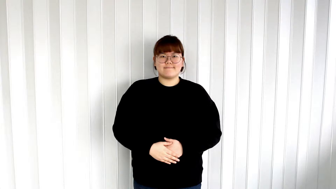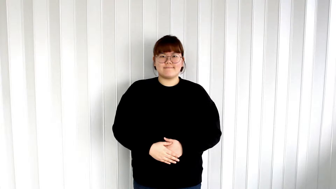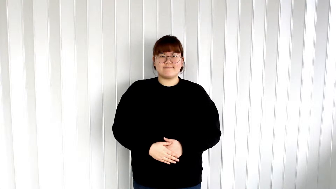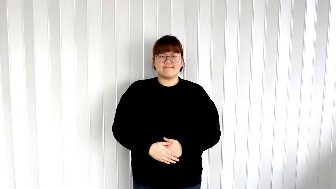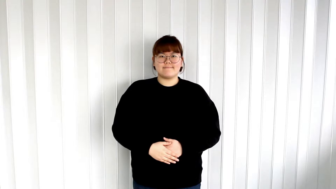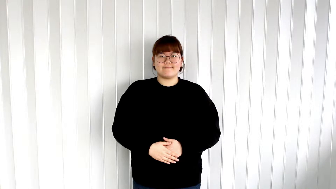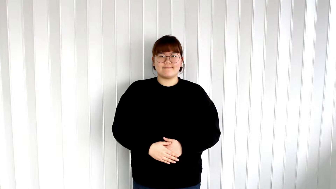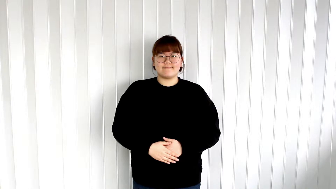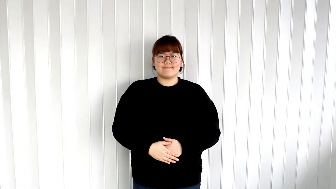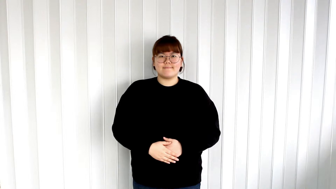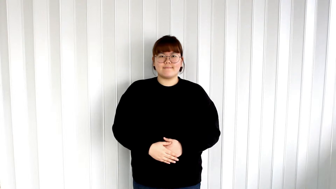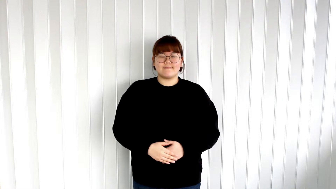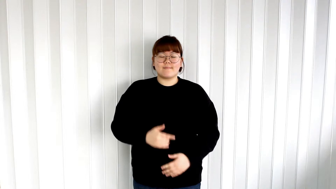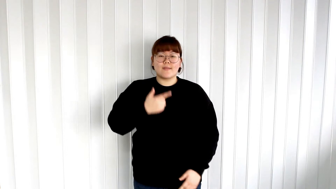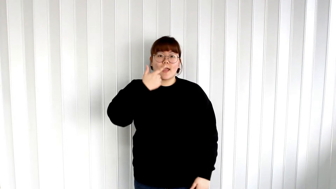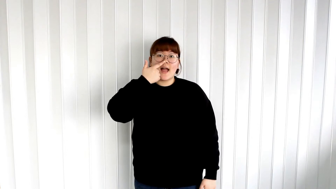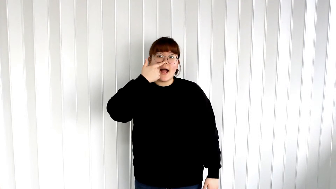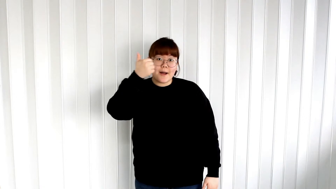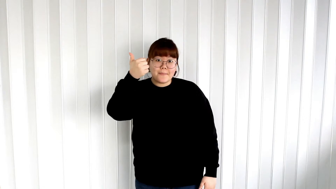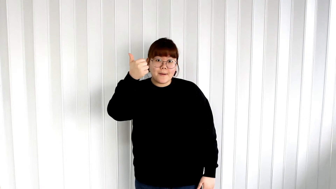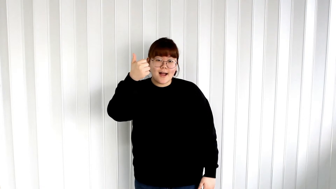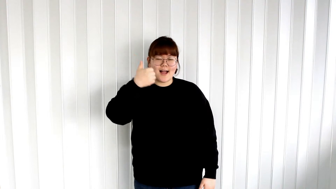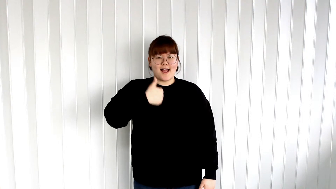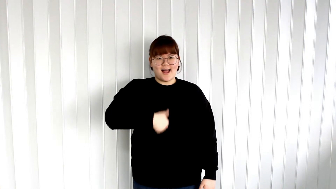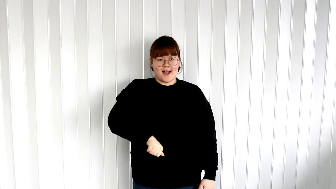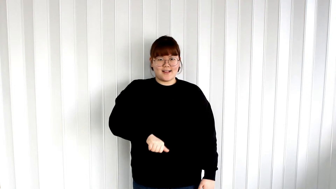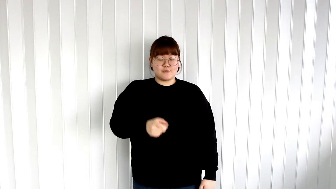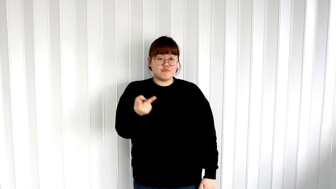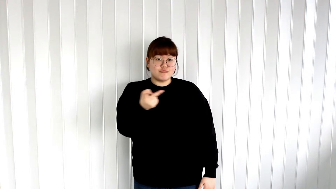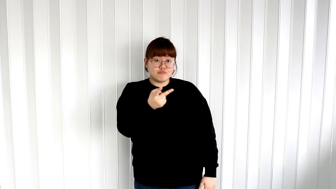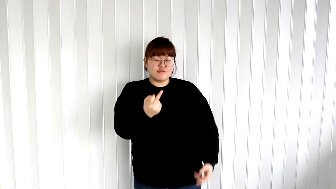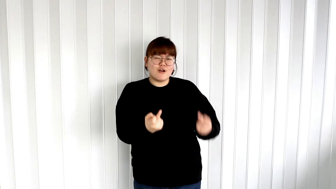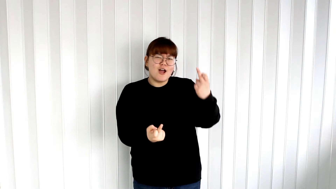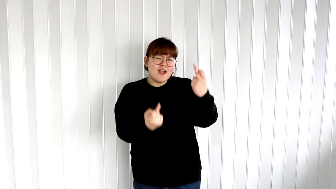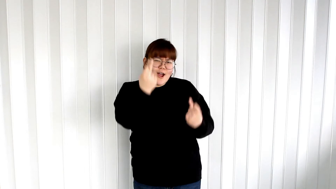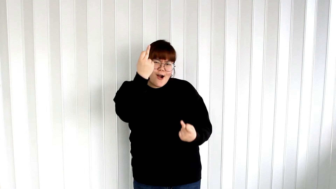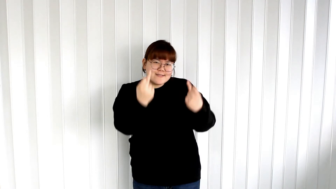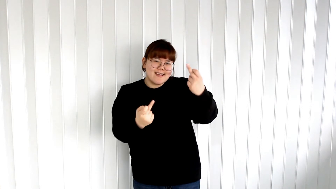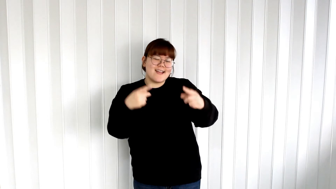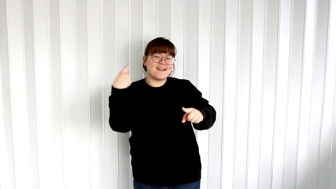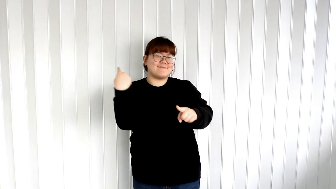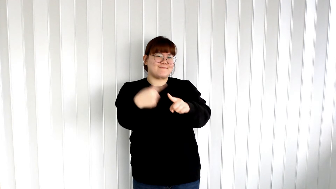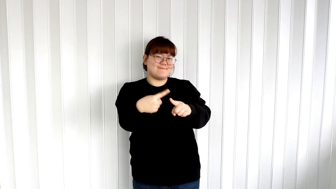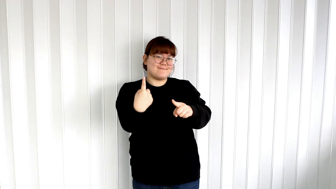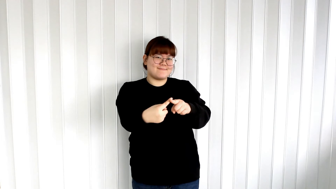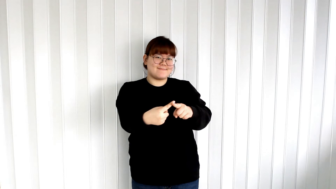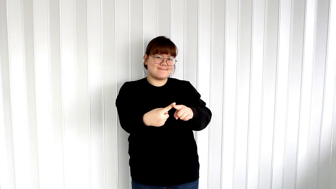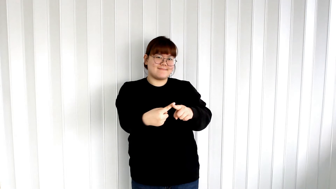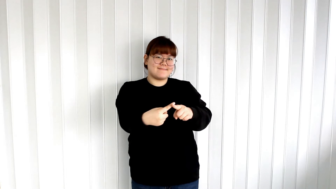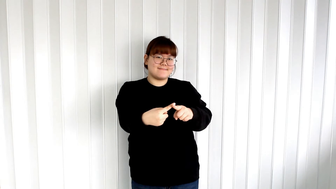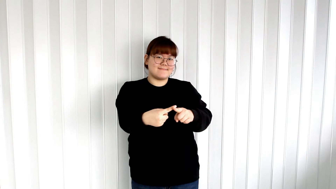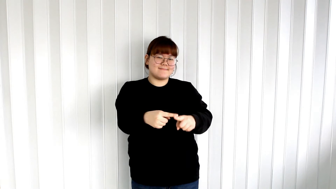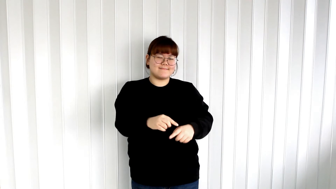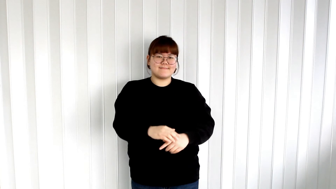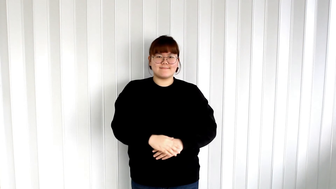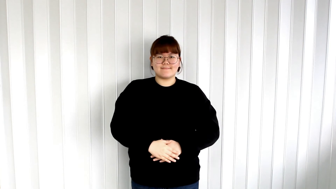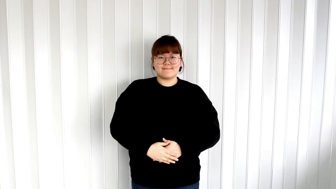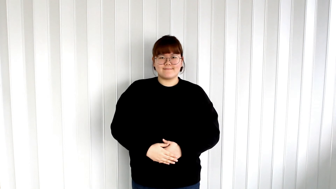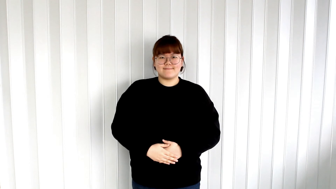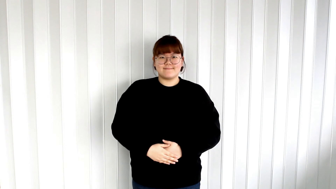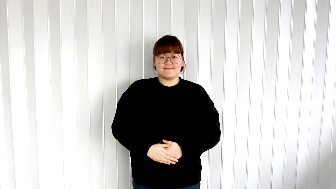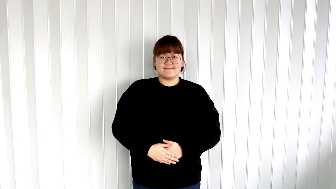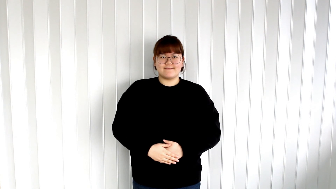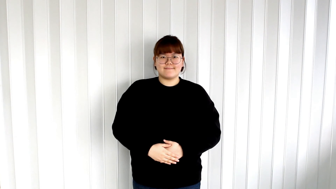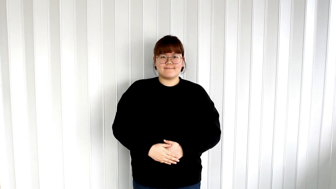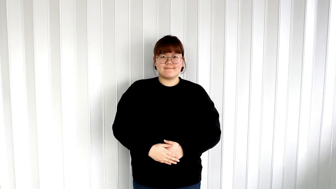아버지와아들이형제처럼보인다